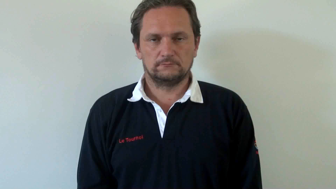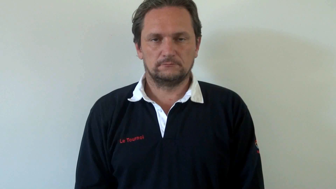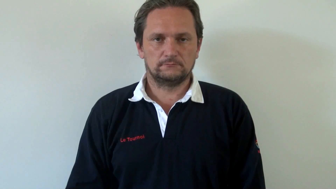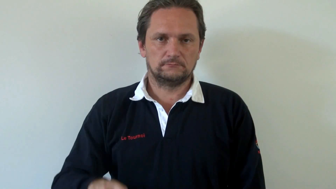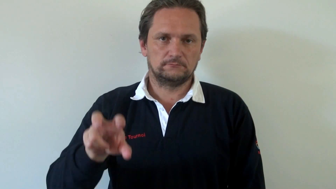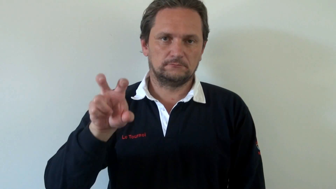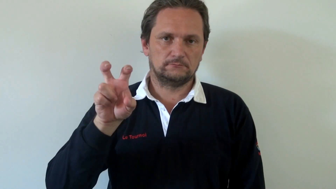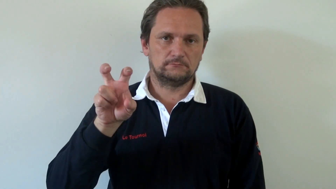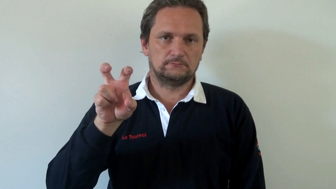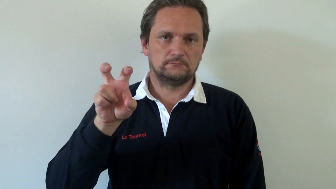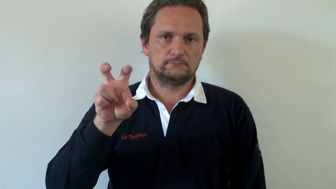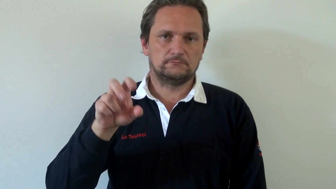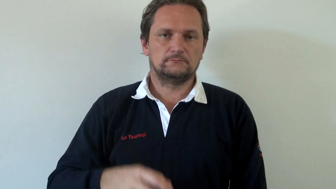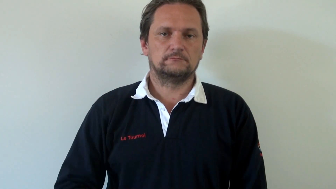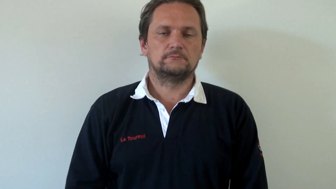X